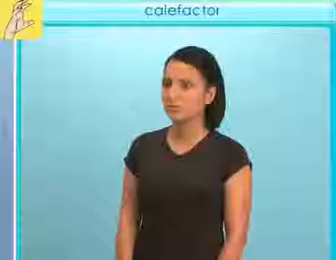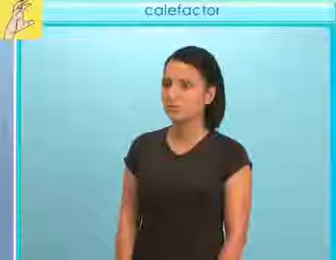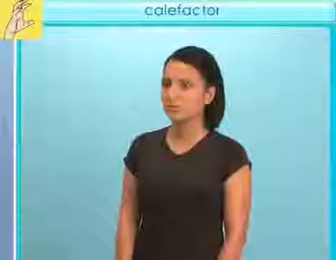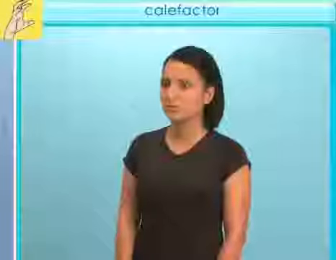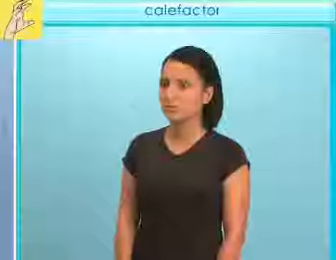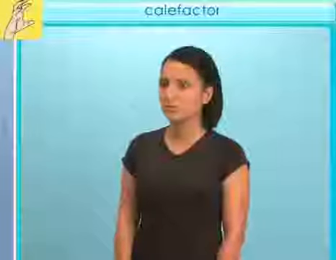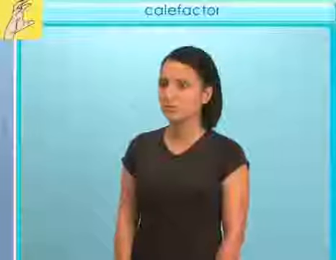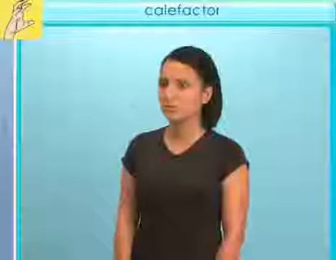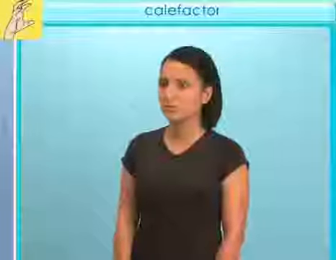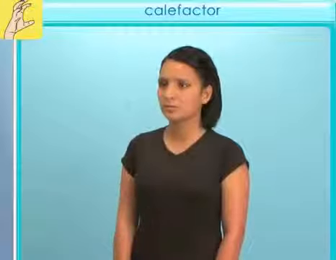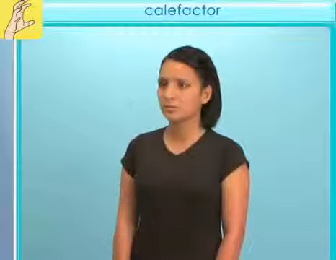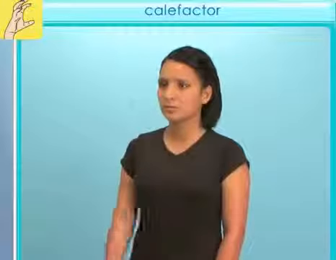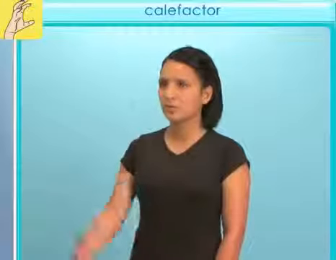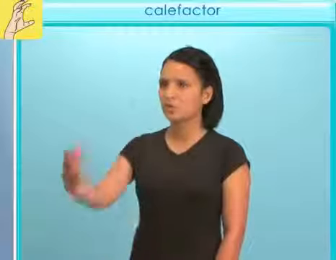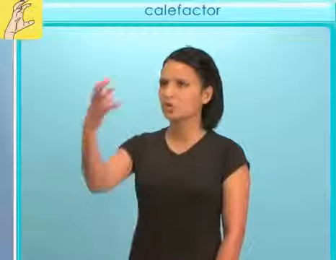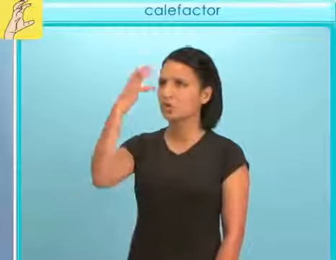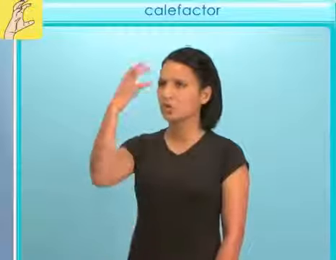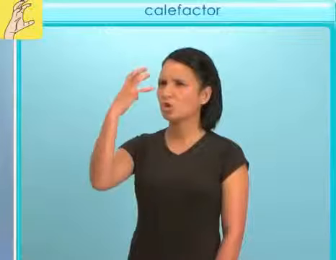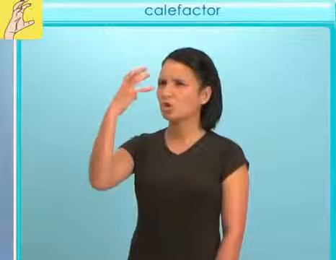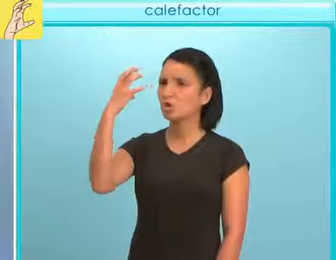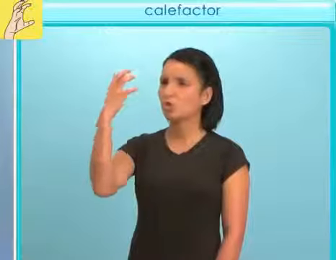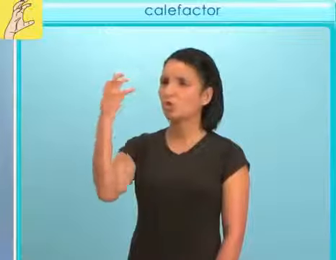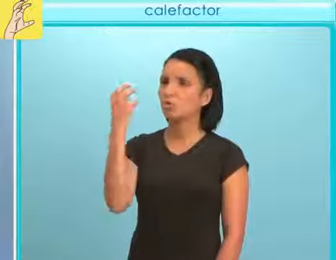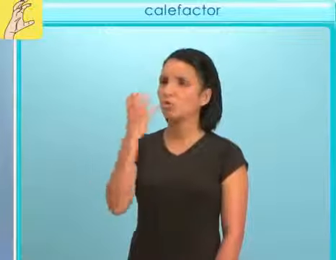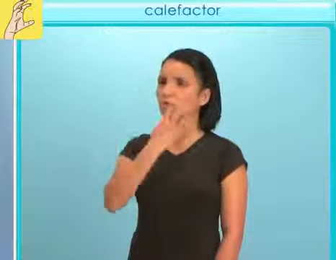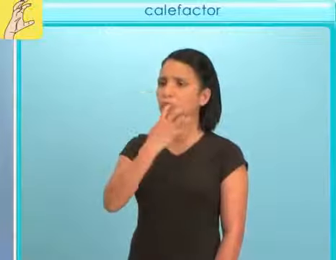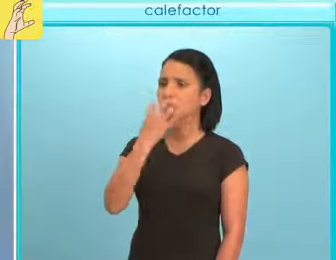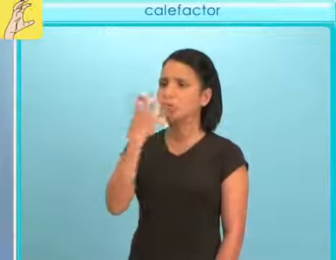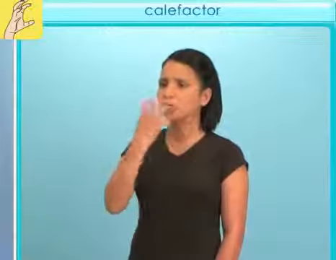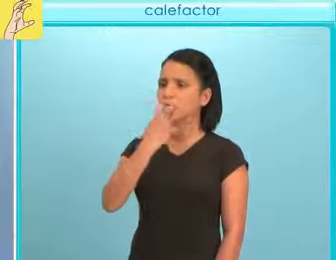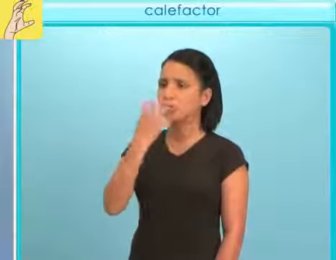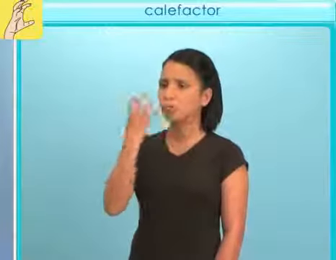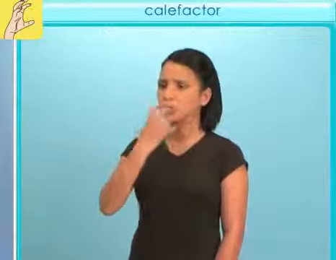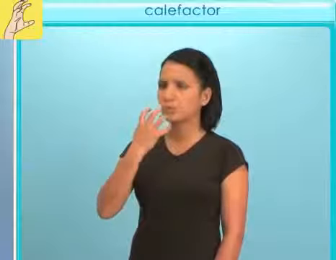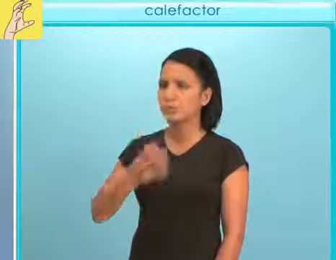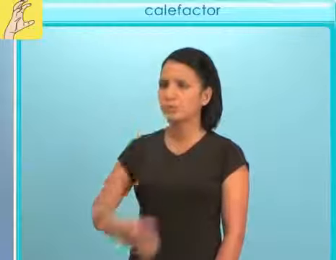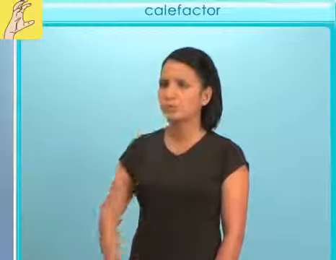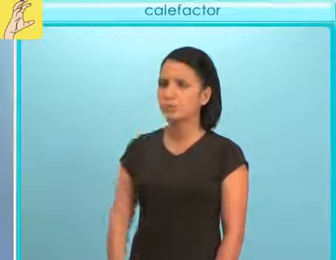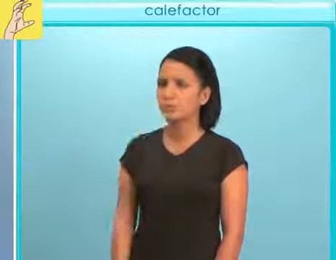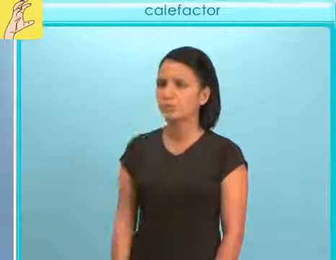CALEFACTOR